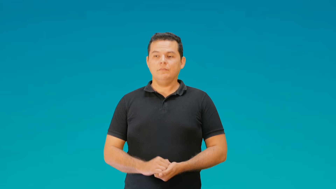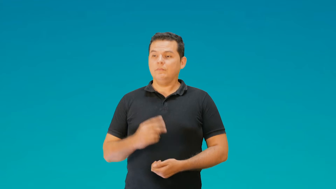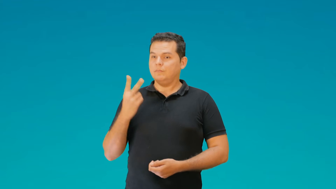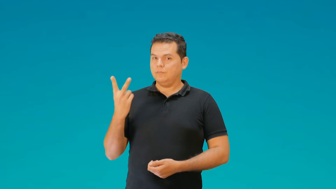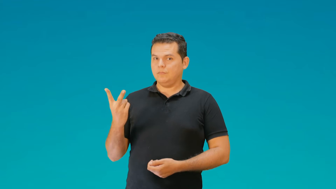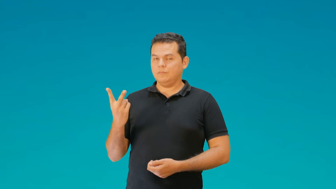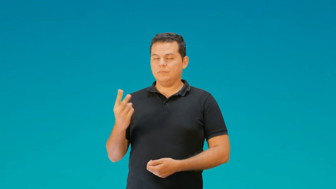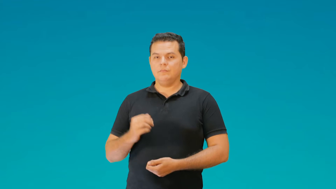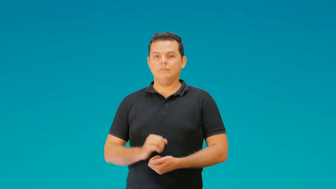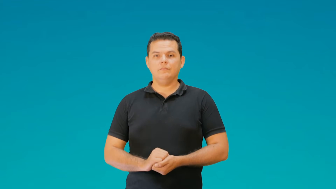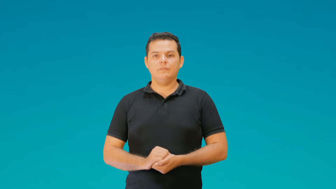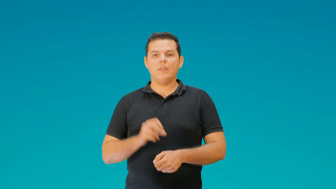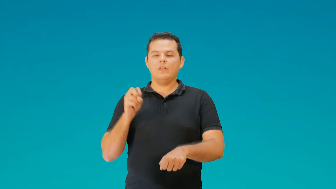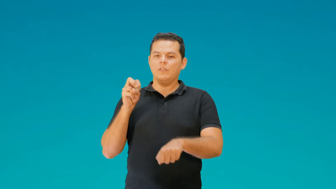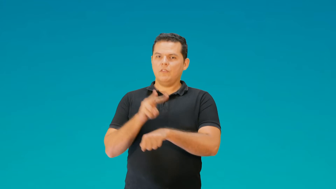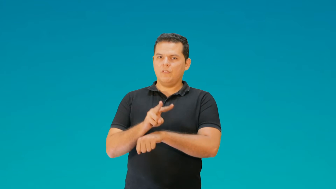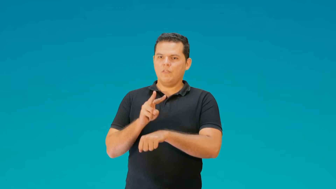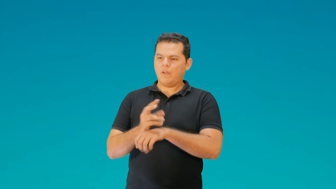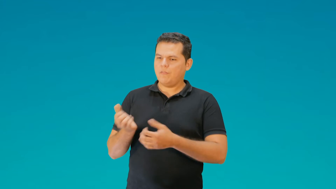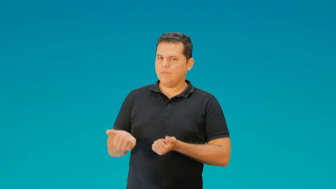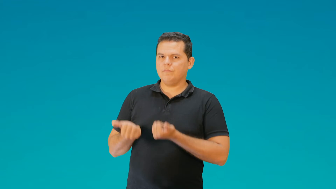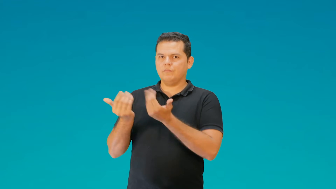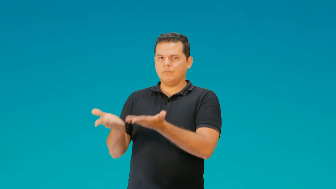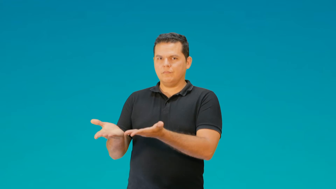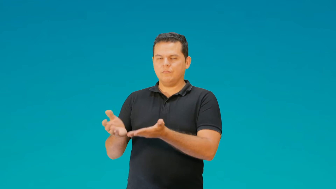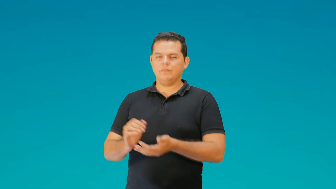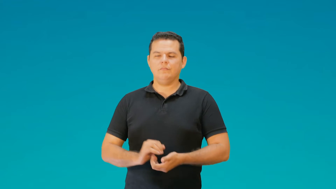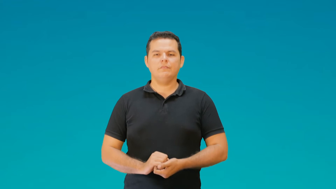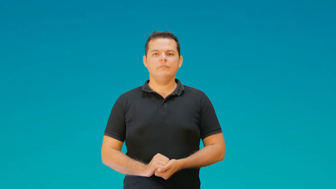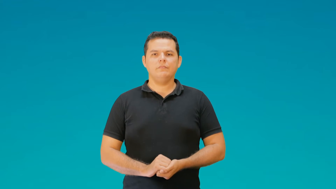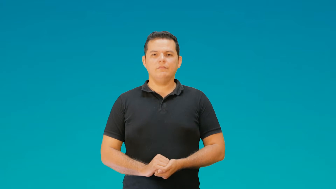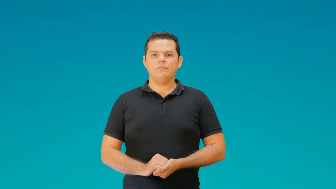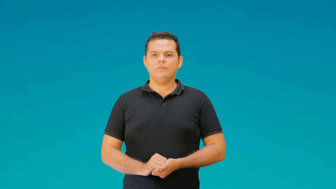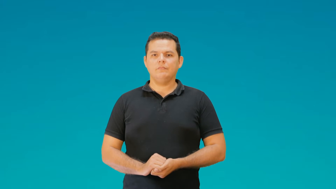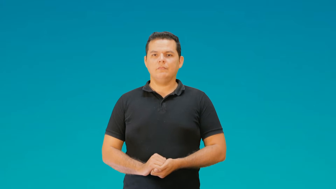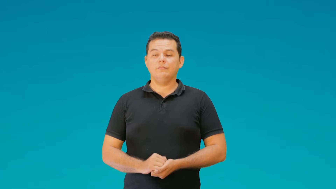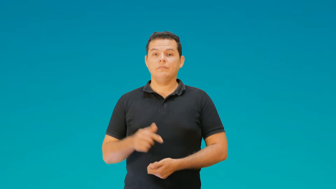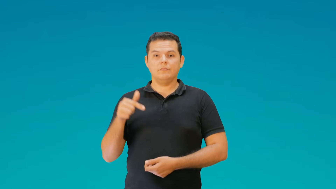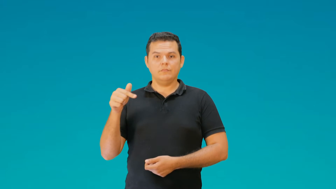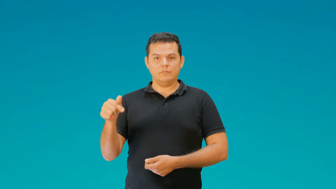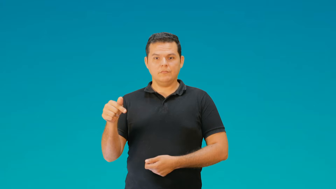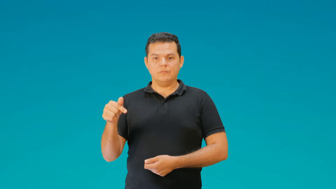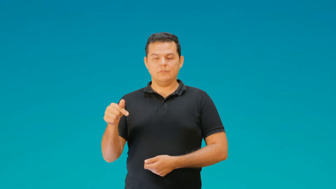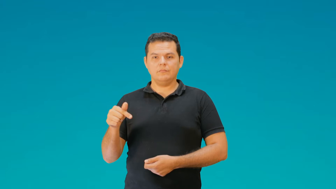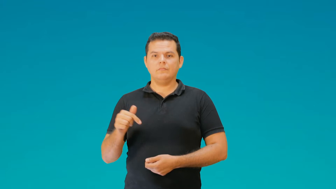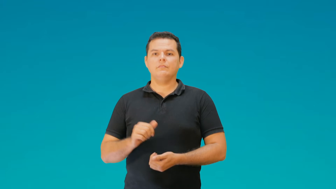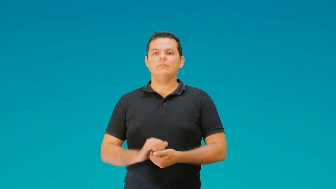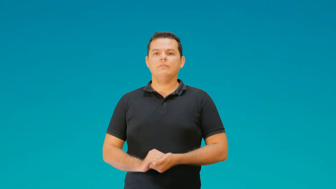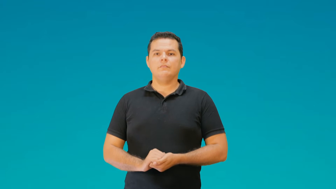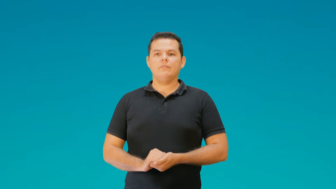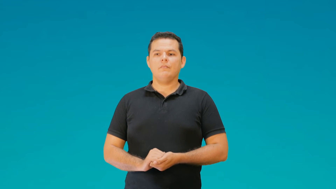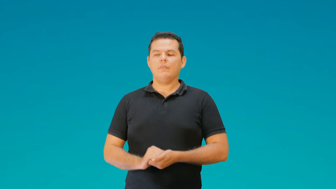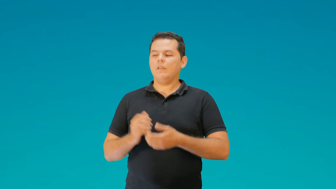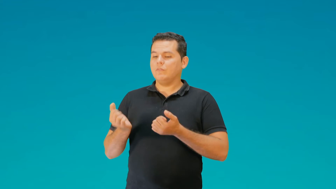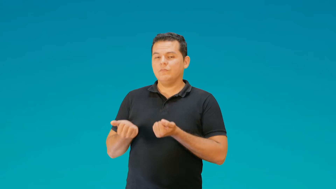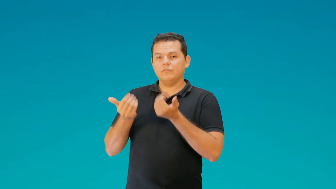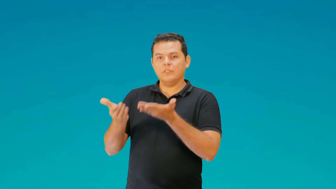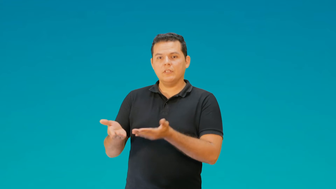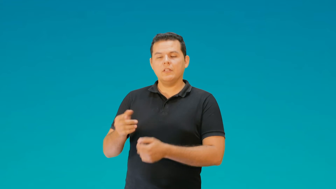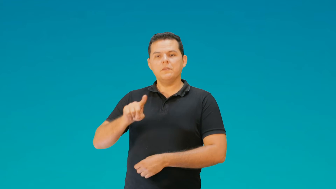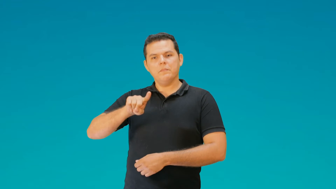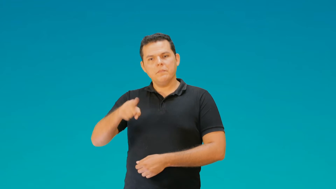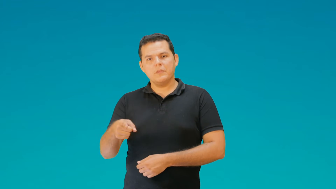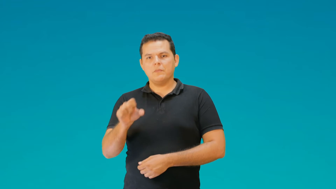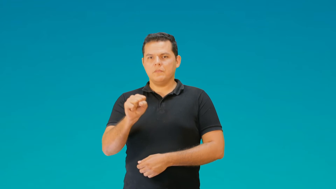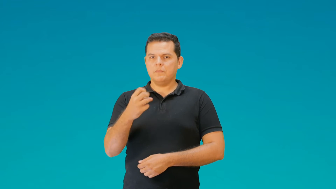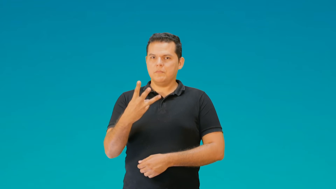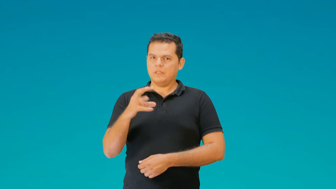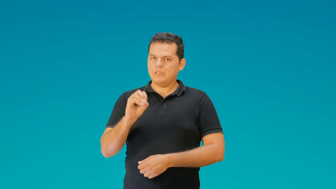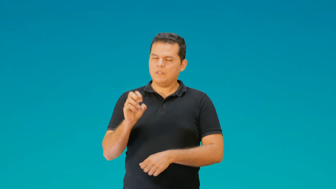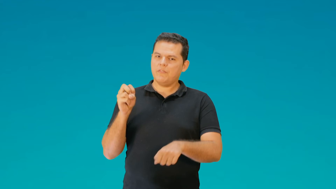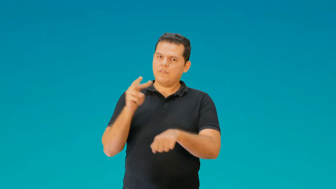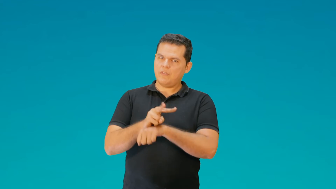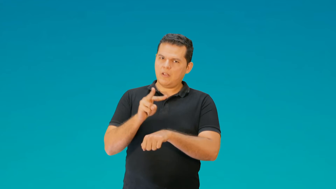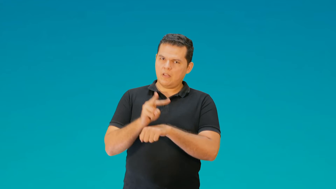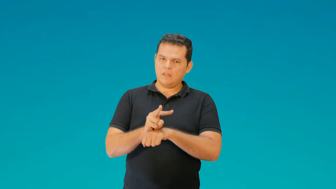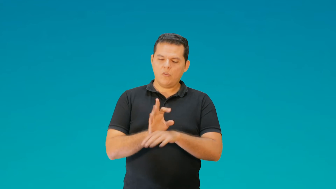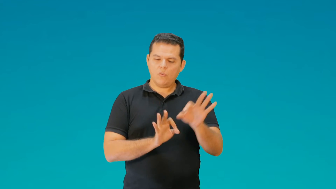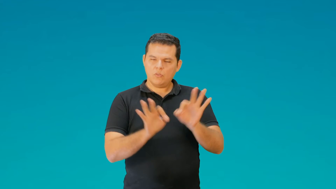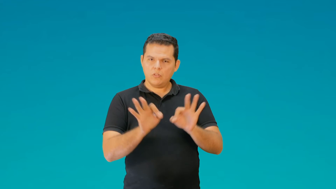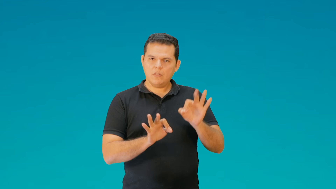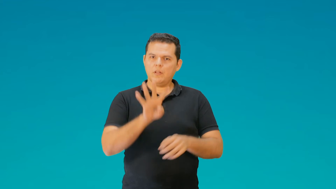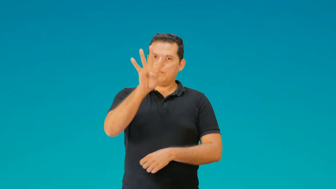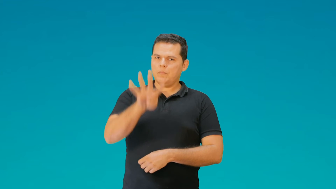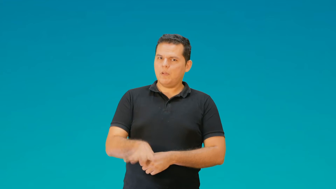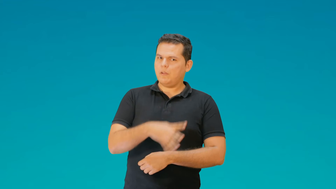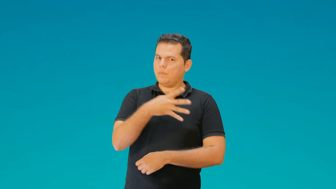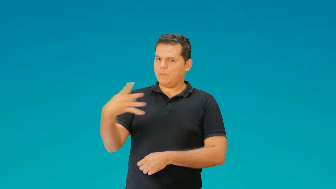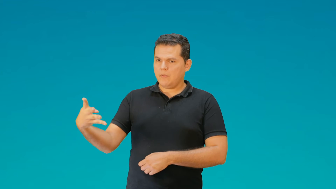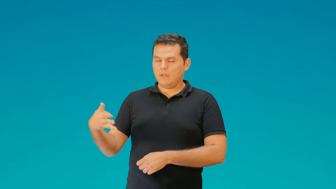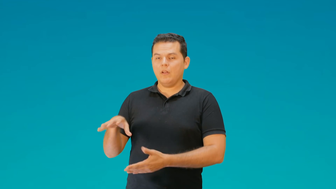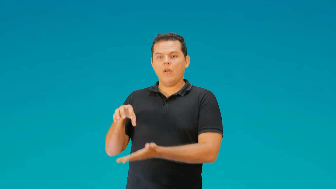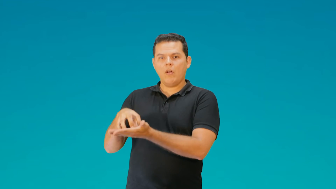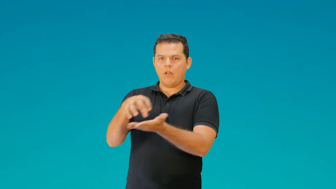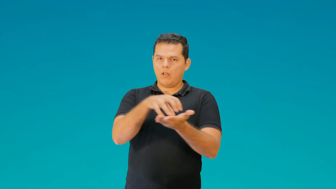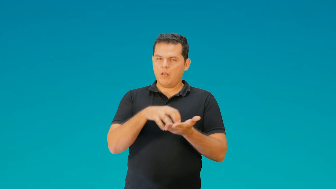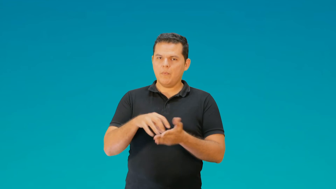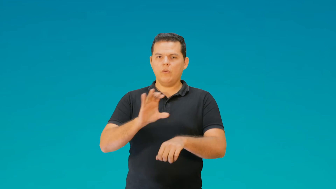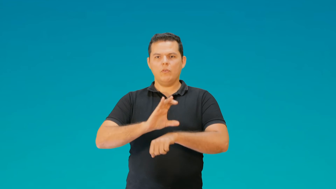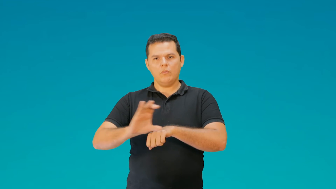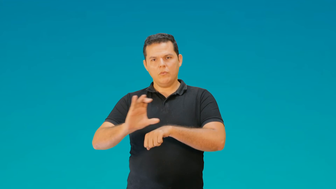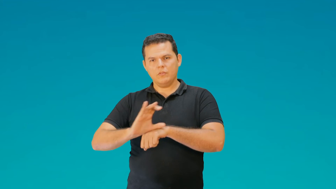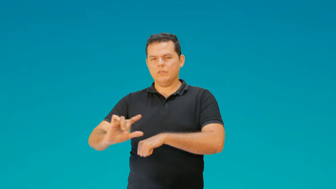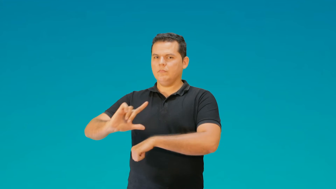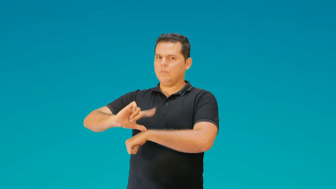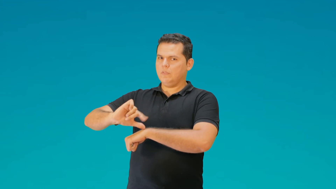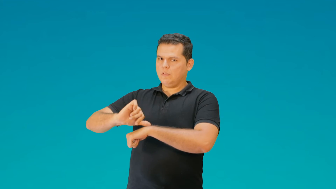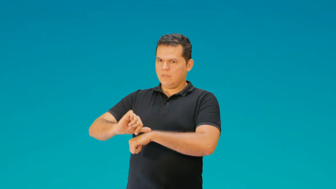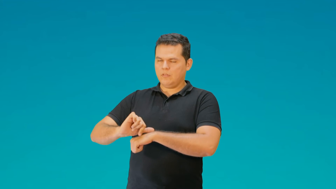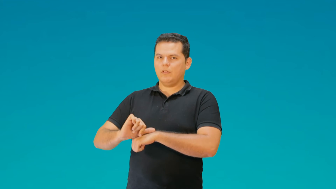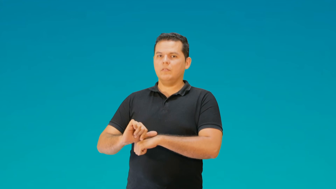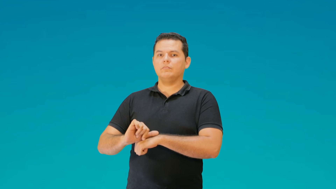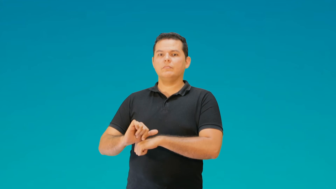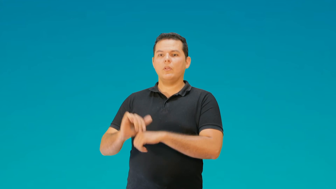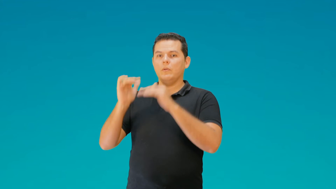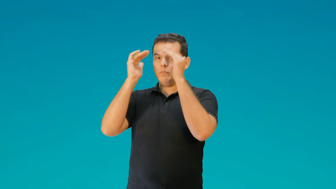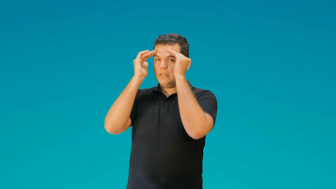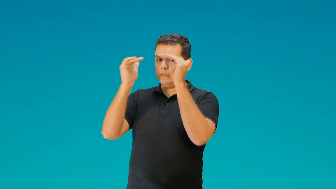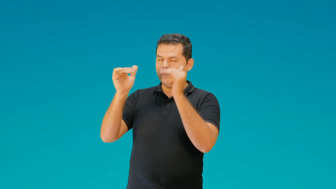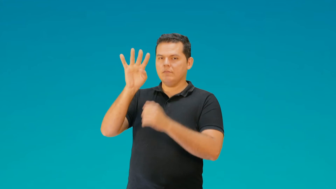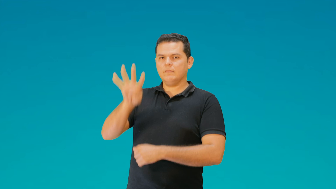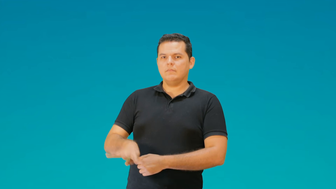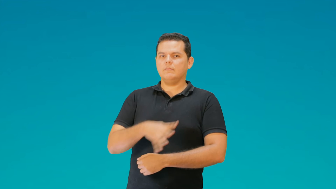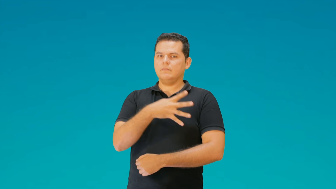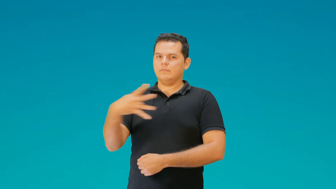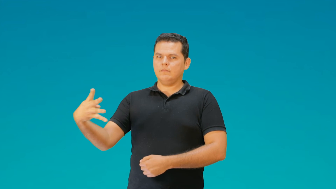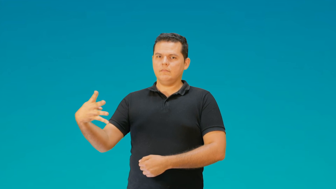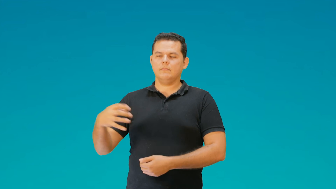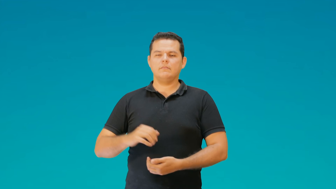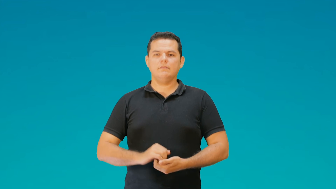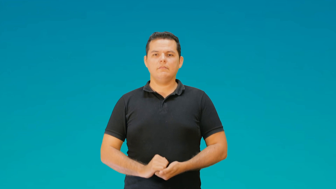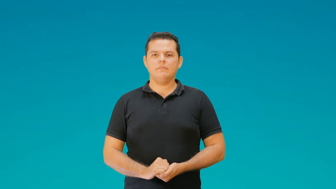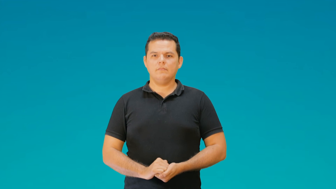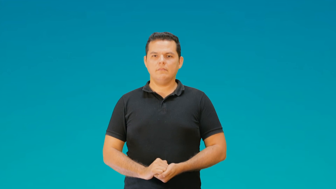DAS VAGAS DISPONIBILIZADAS